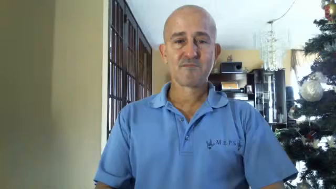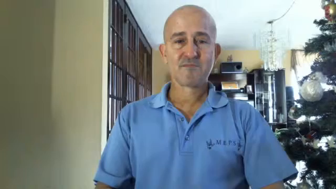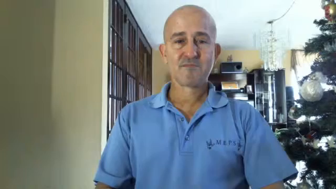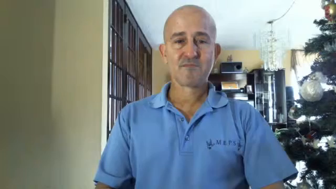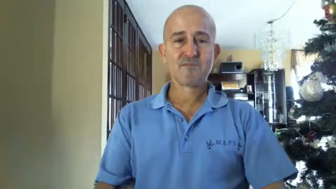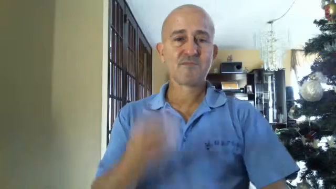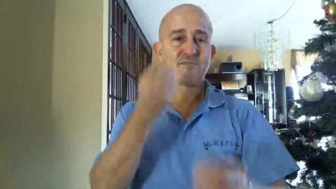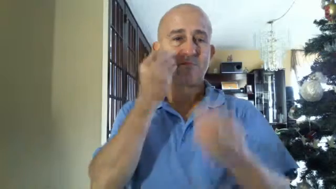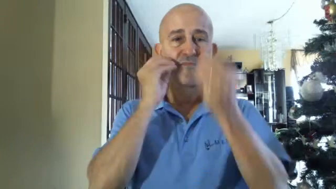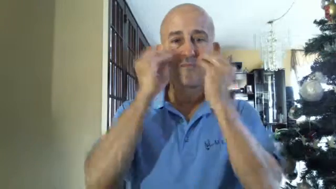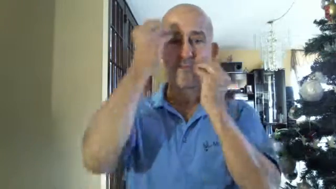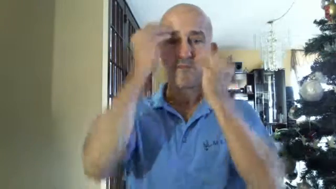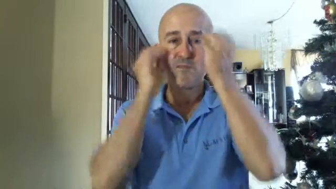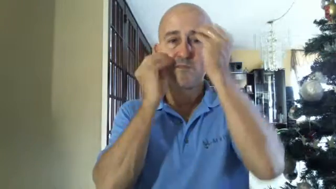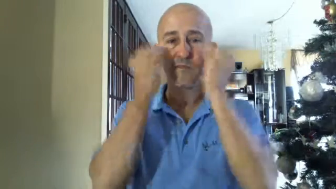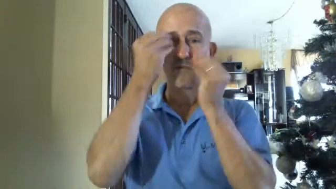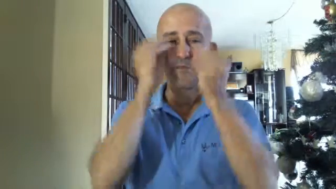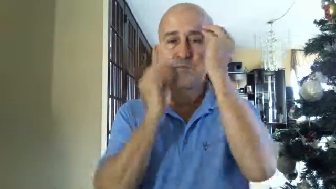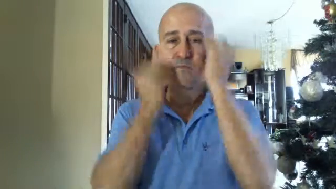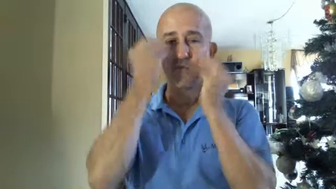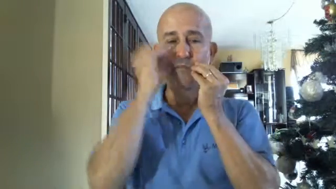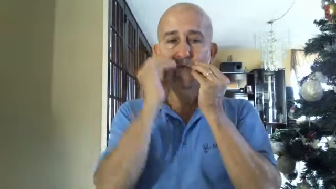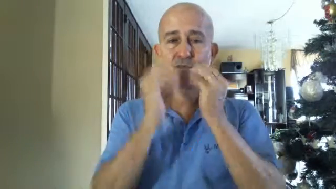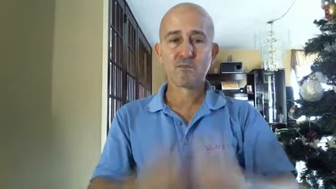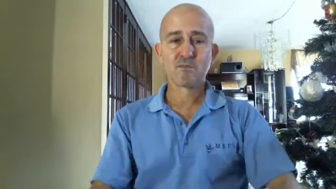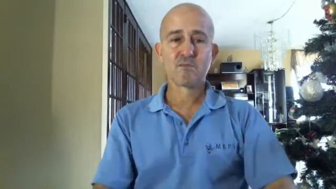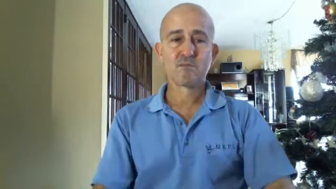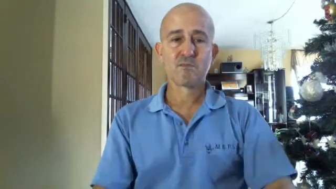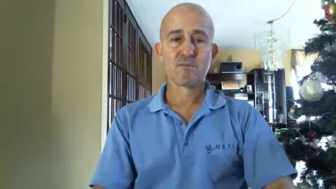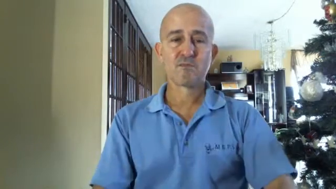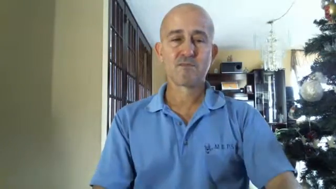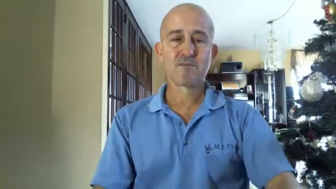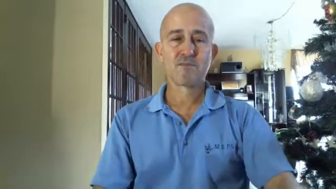maquillaje